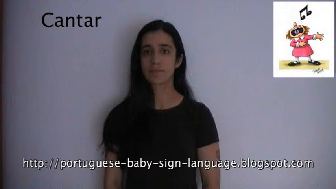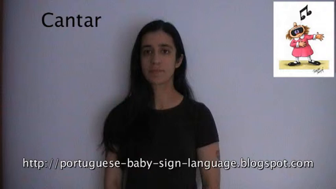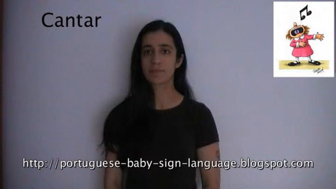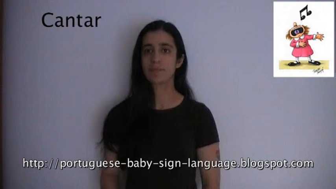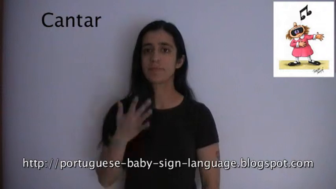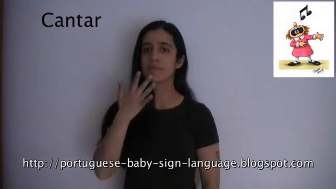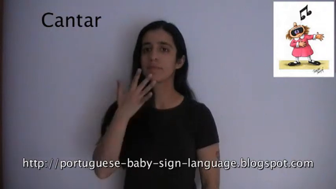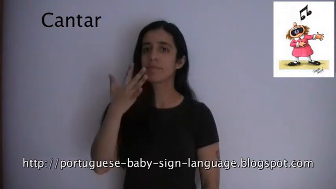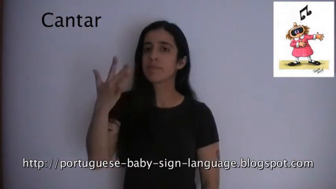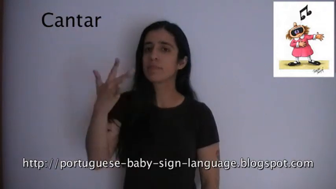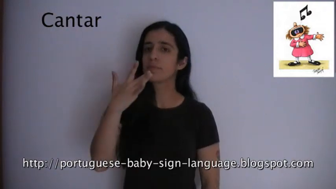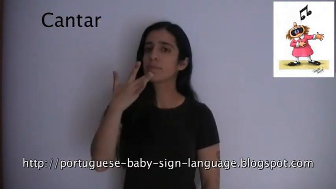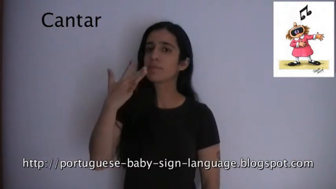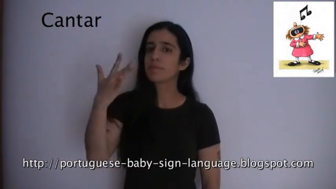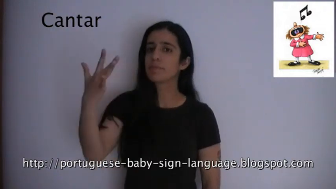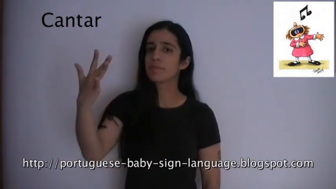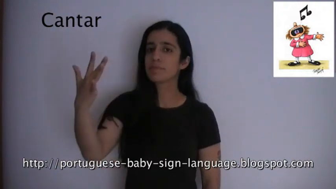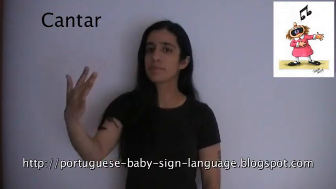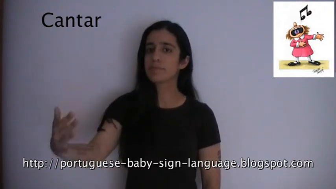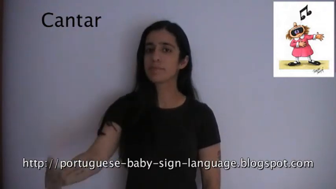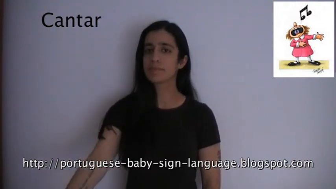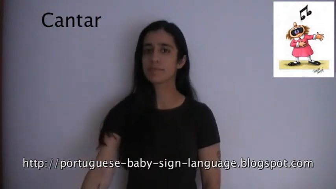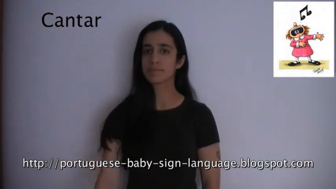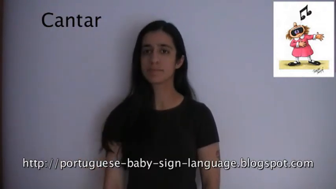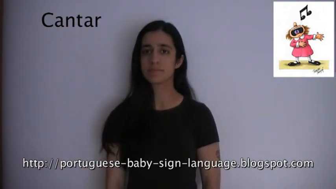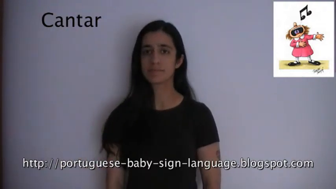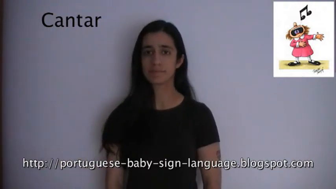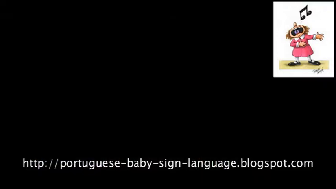cantar